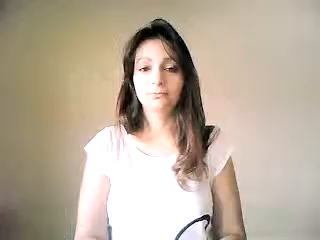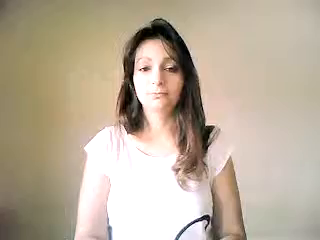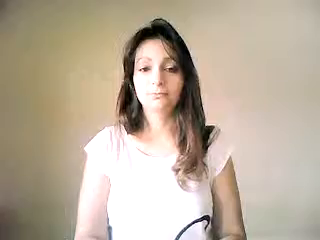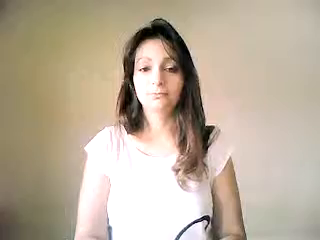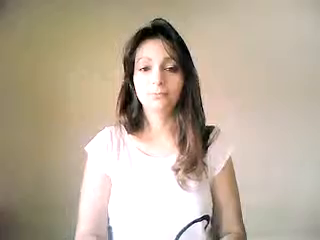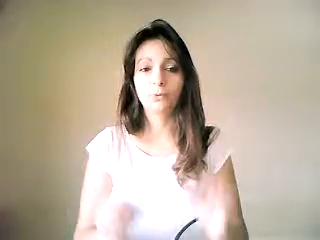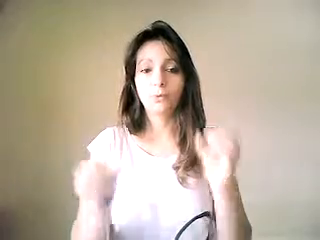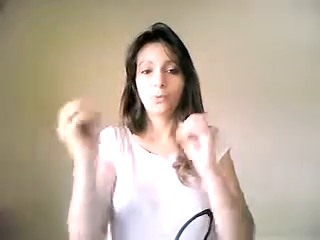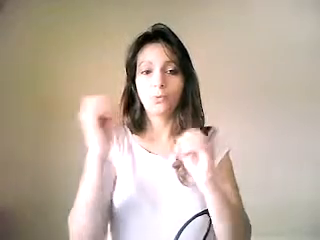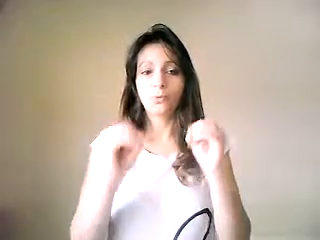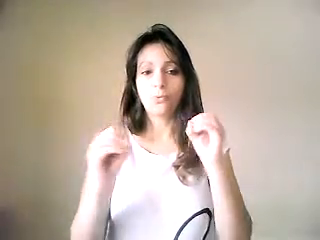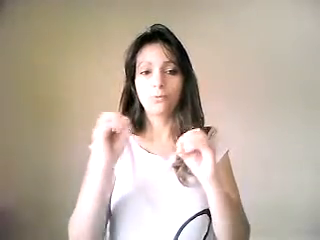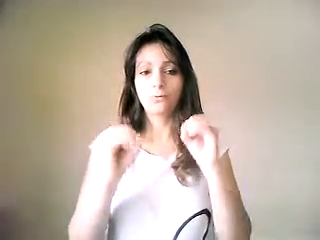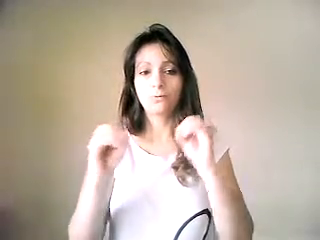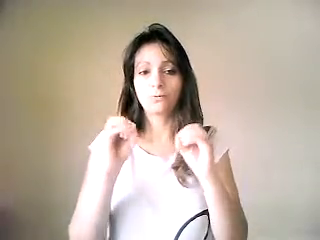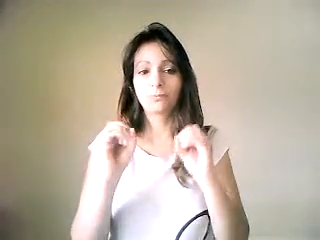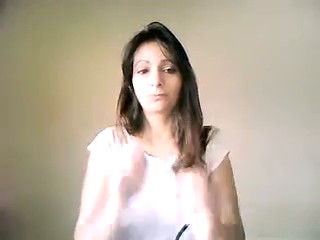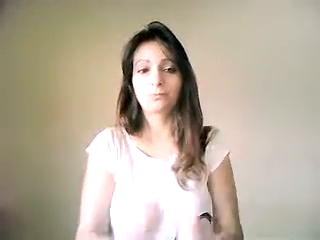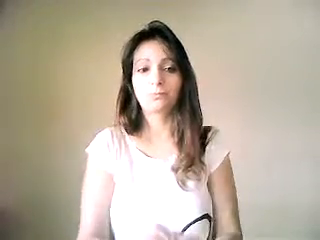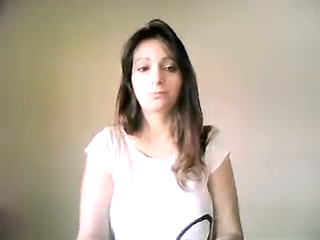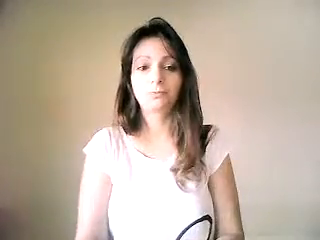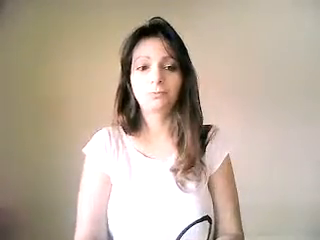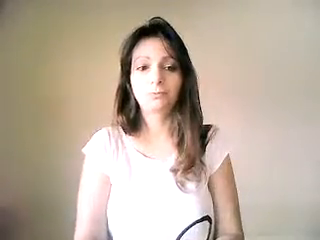Oncle